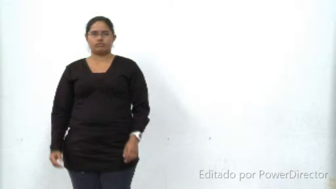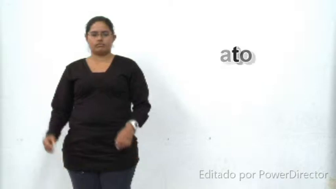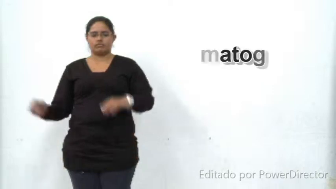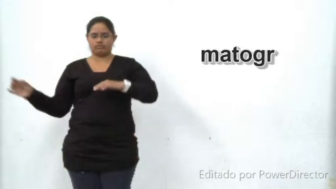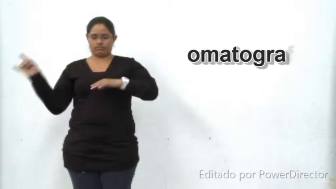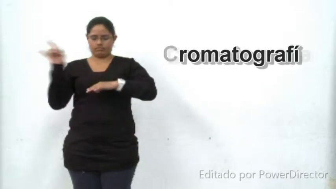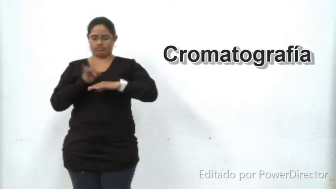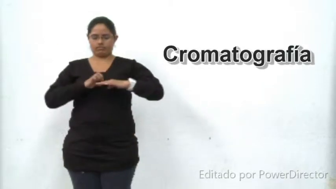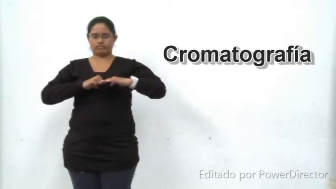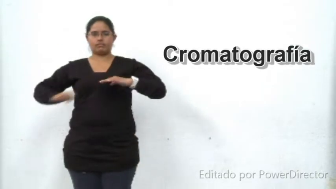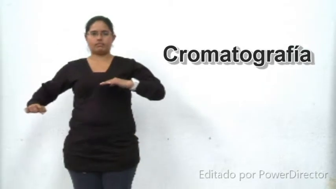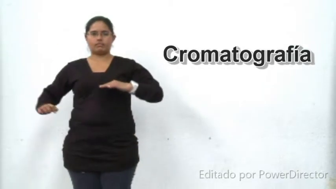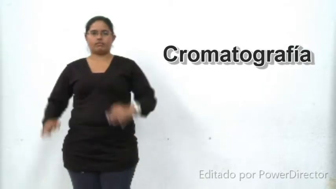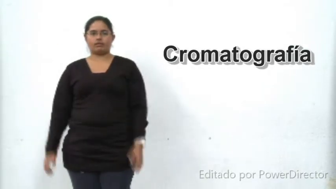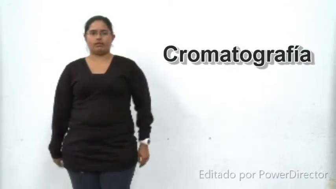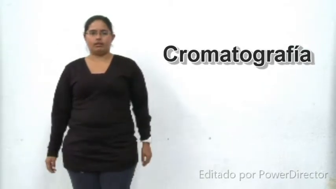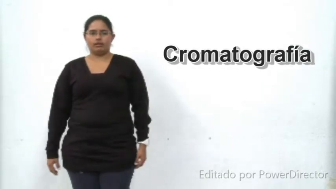Cromatografía